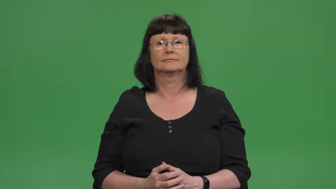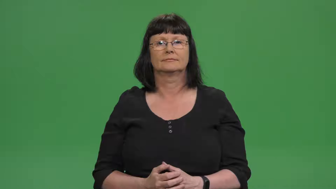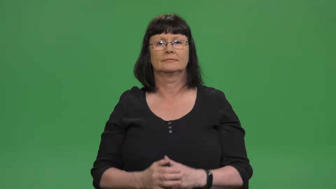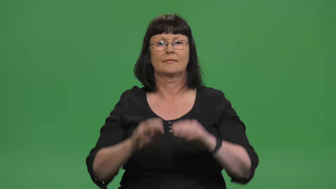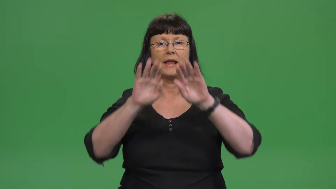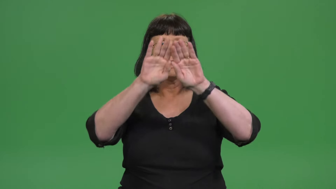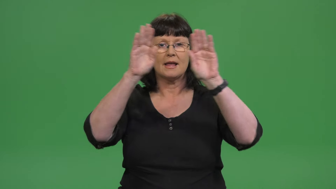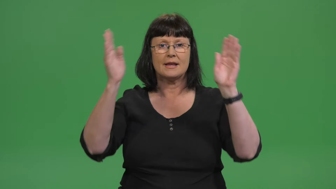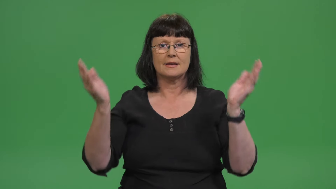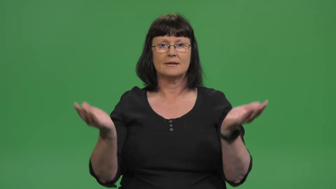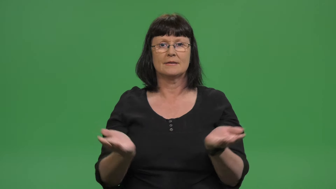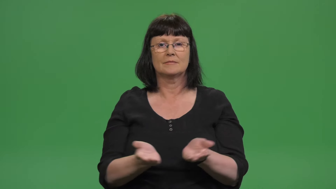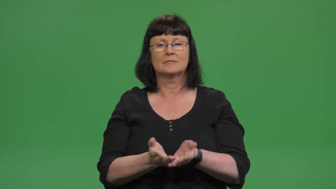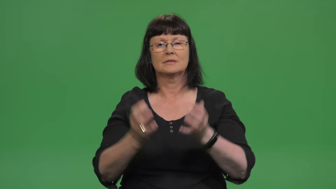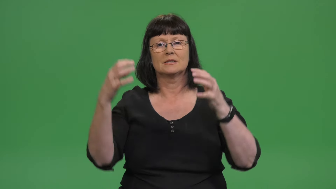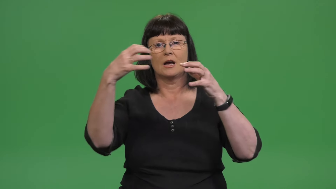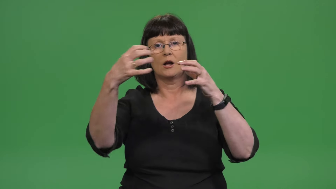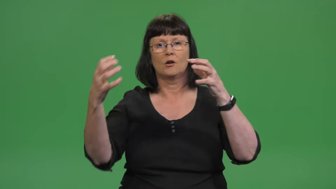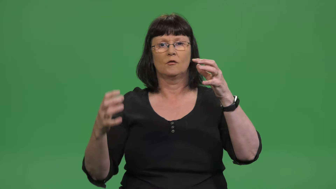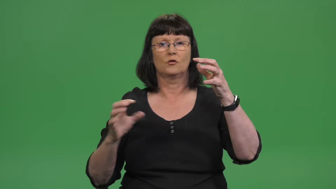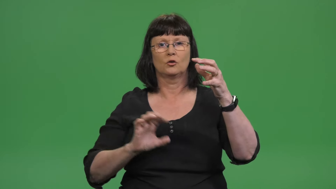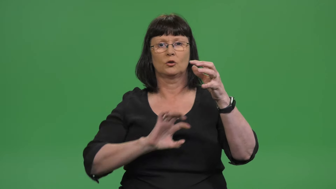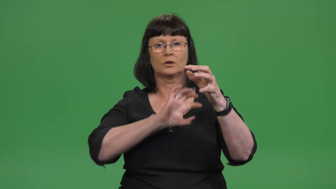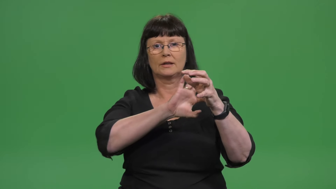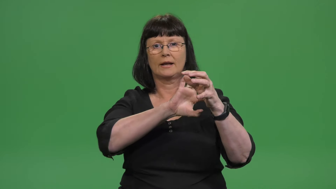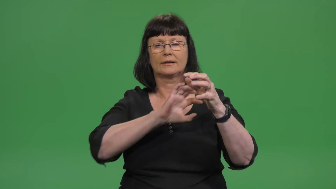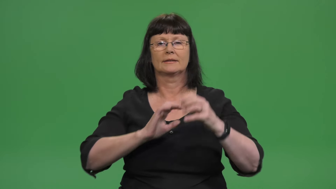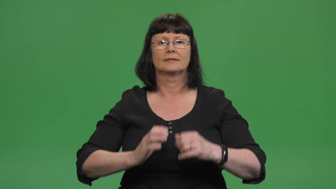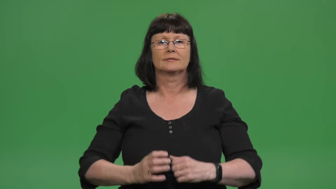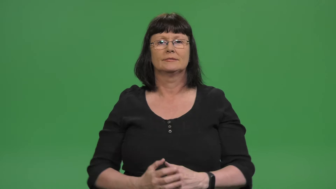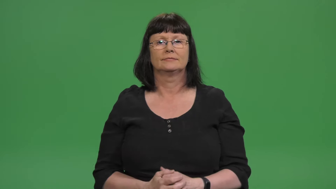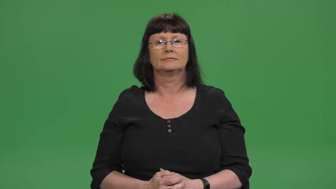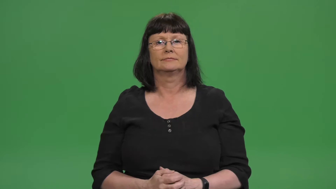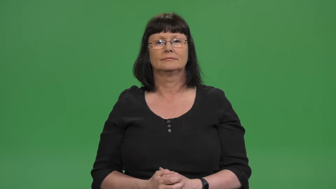Heimsálfurnar sjö